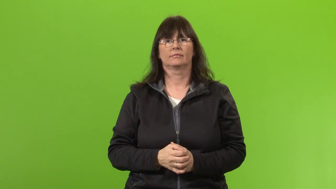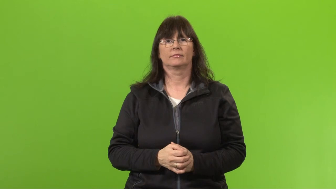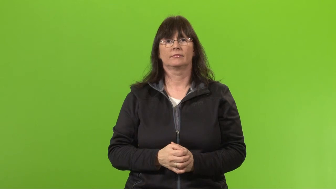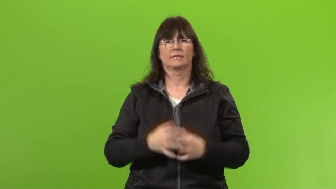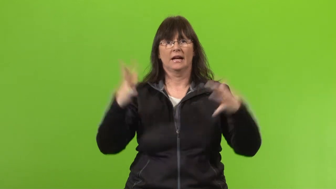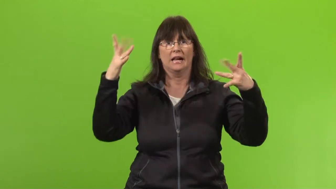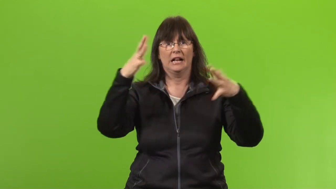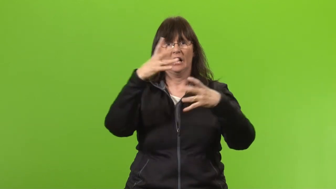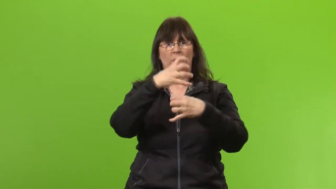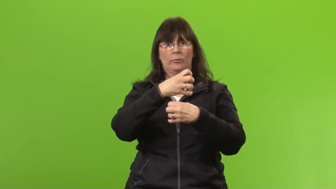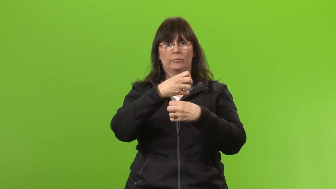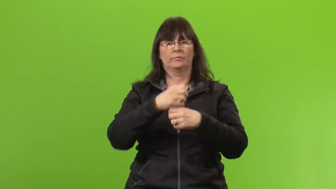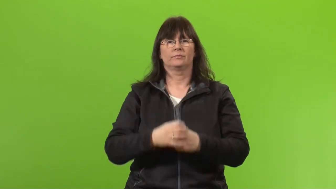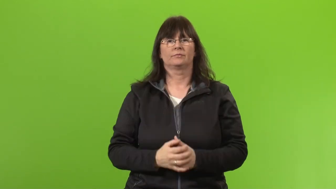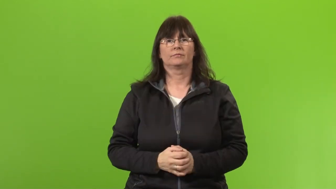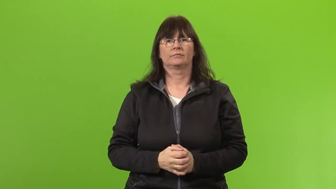Grennast